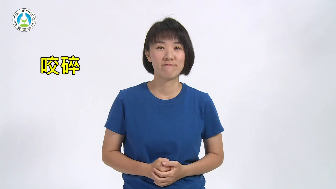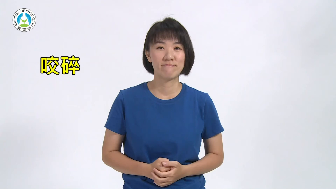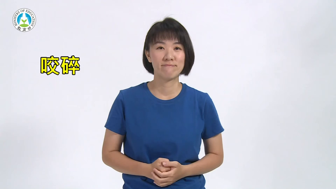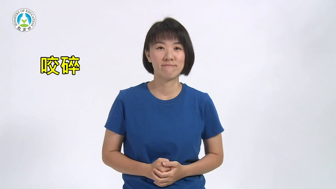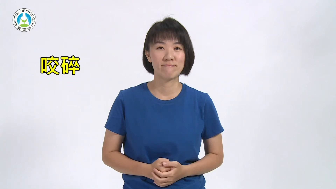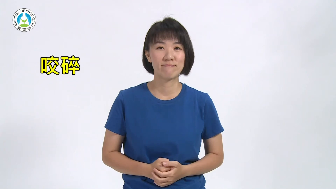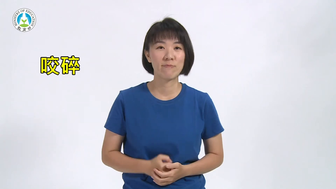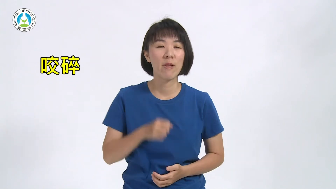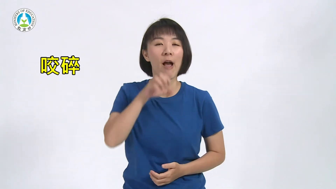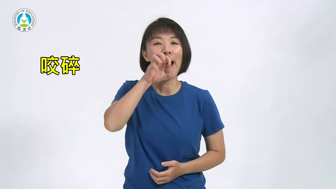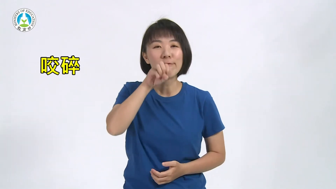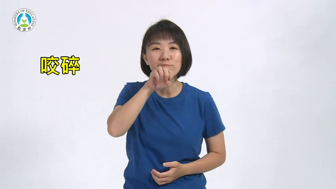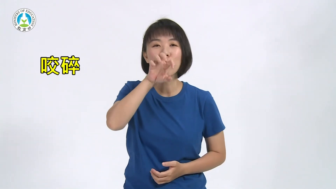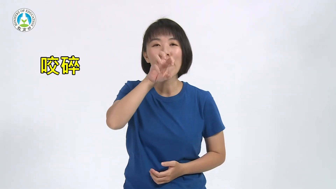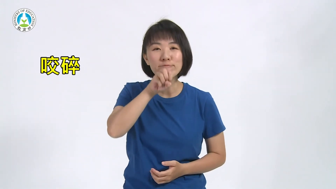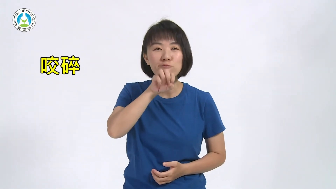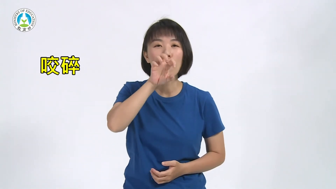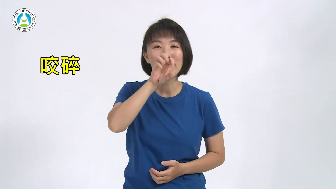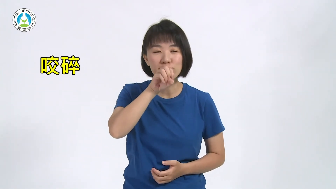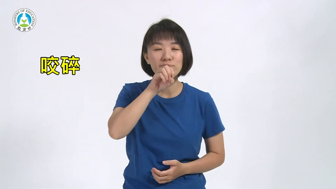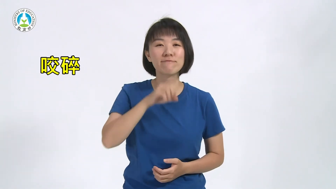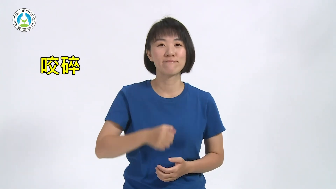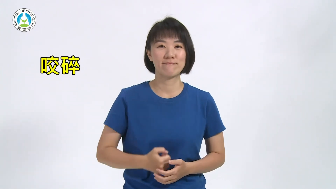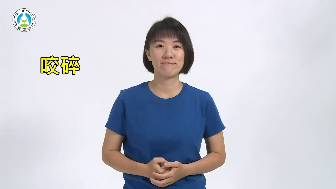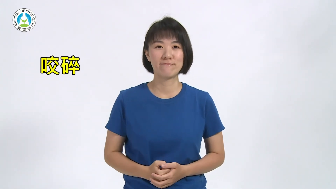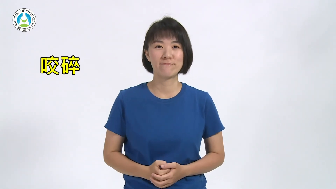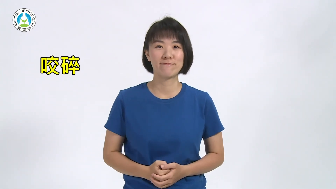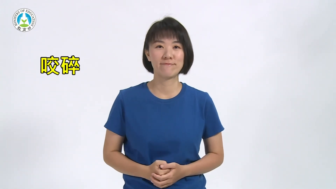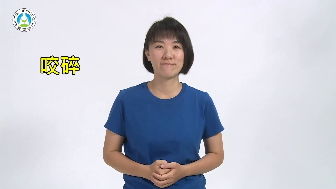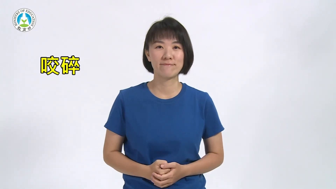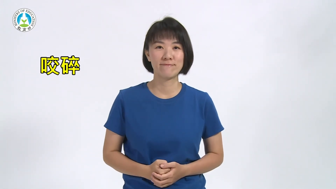咬碎